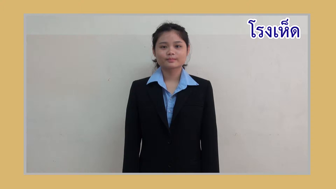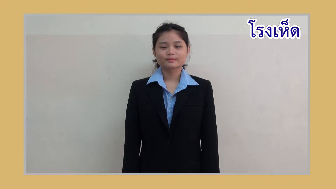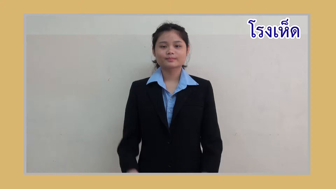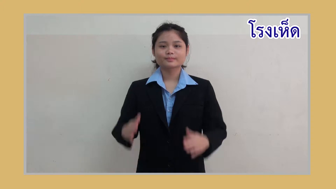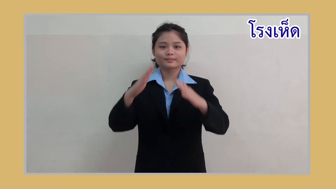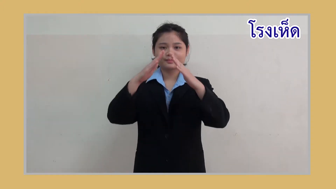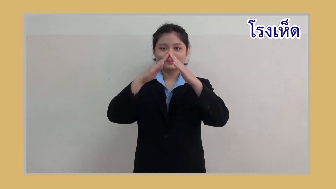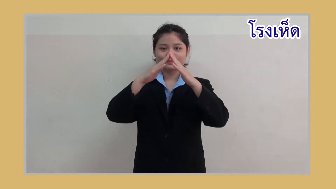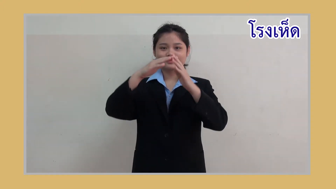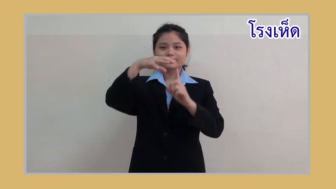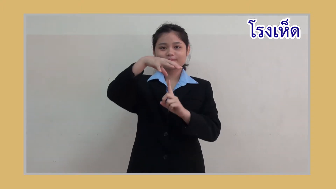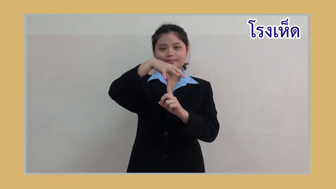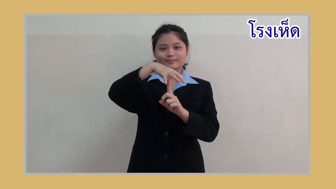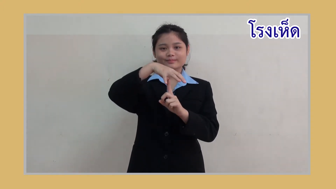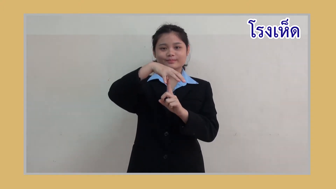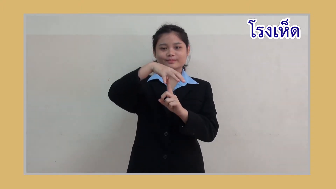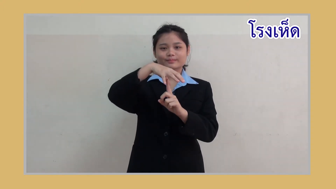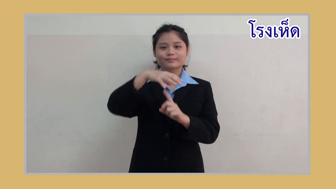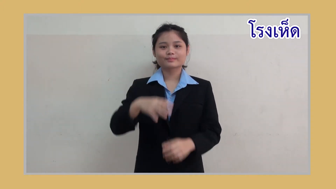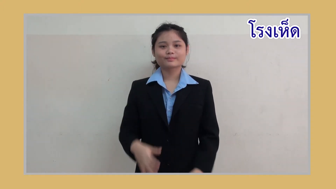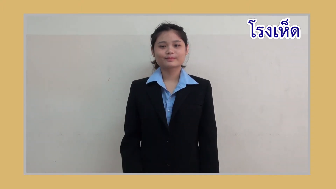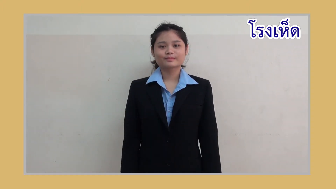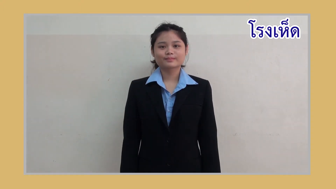โรงเห็ด